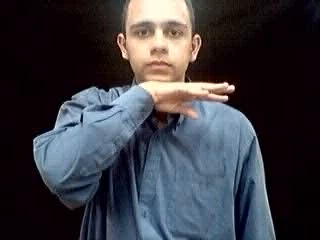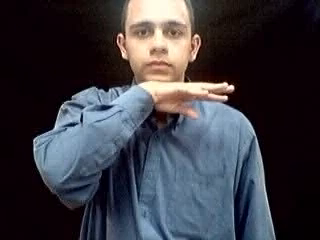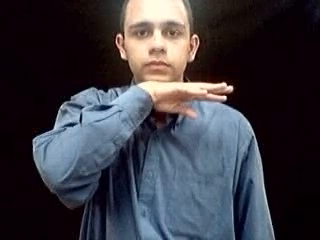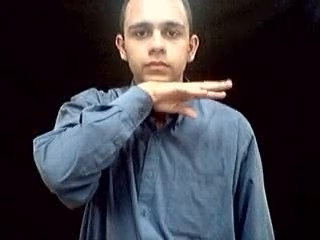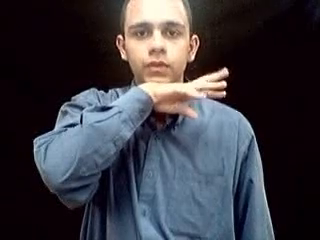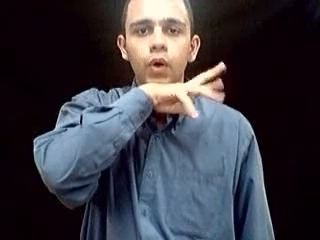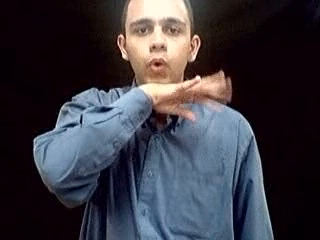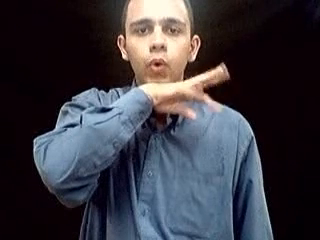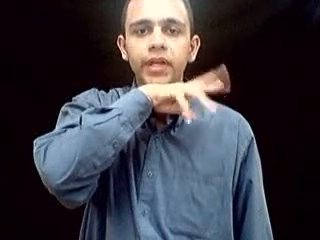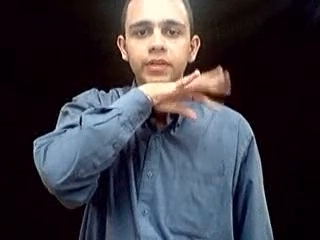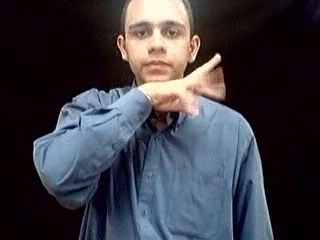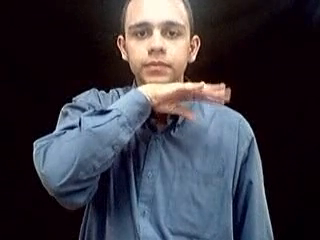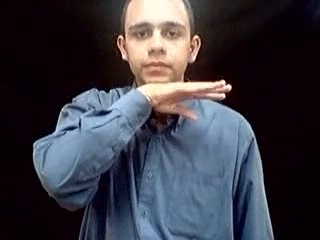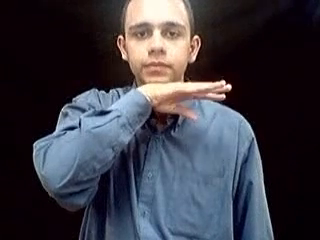ruim